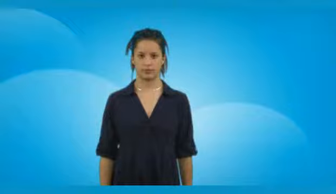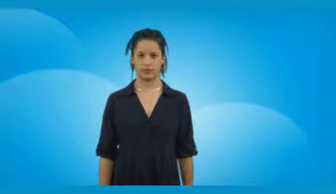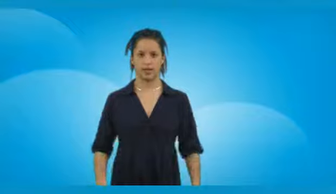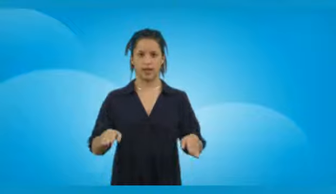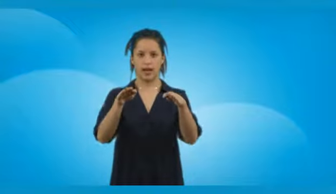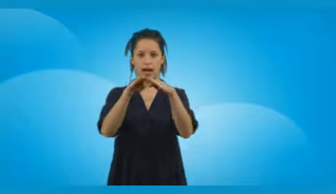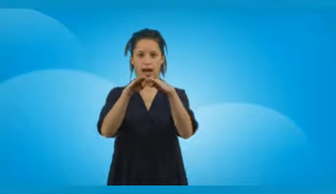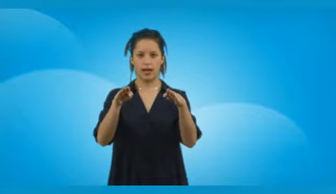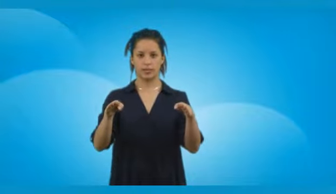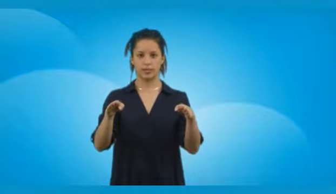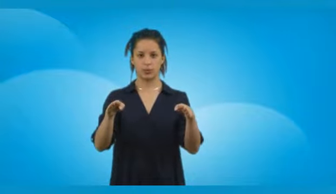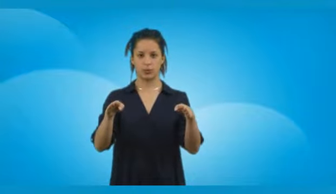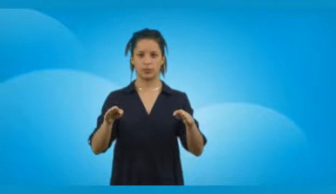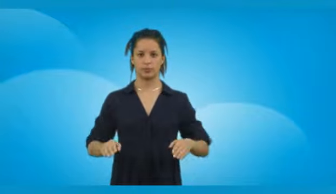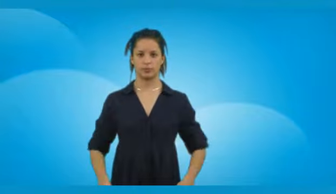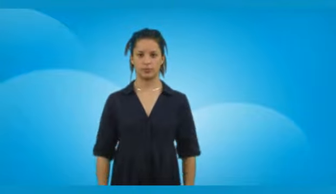Háztető